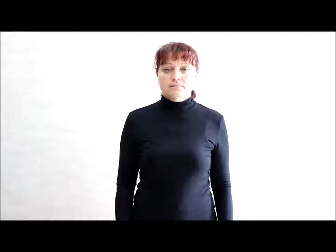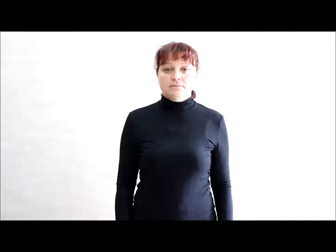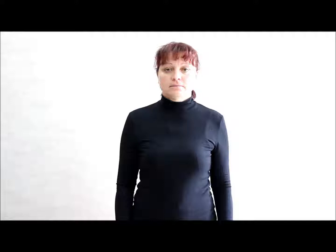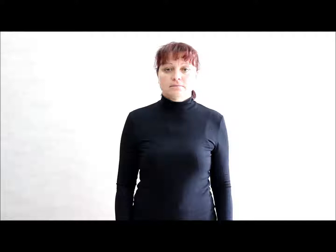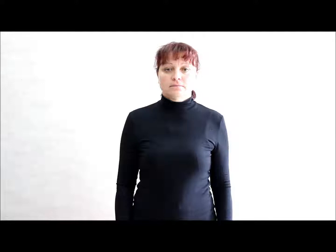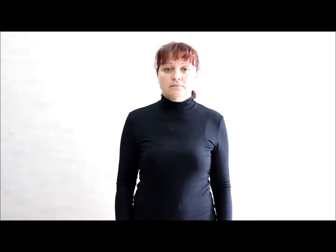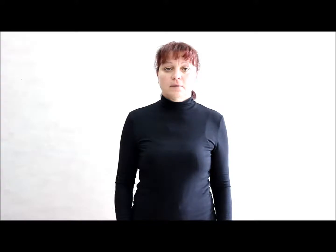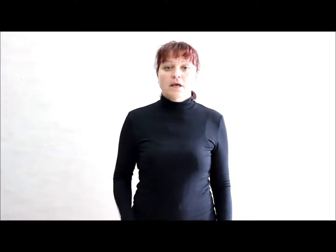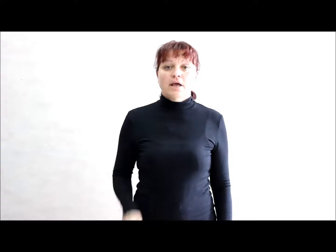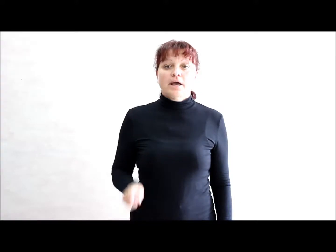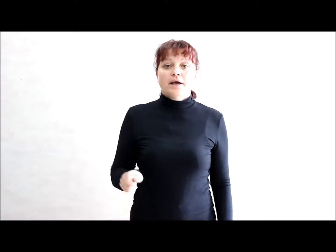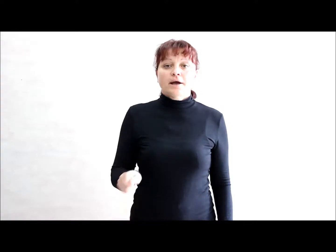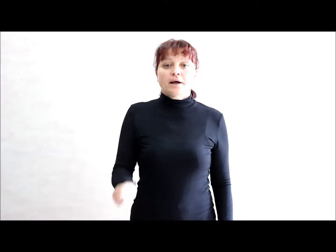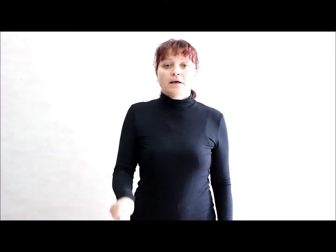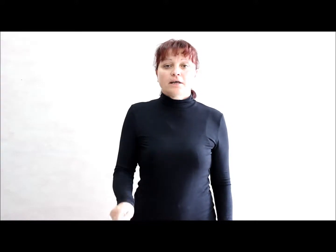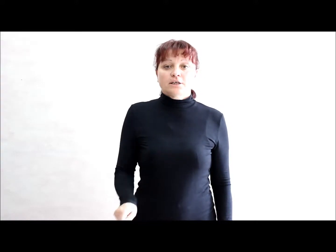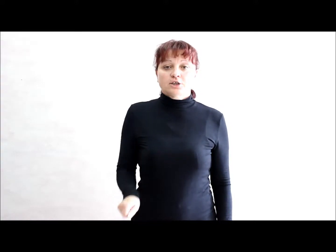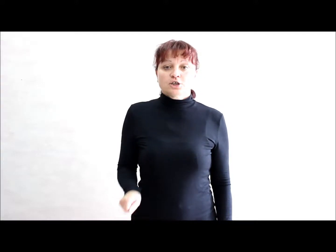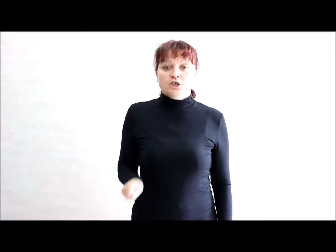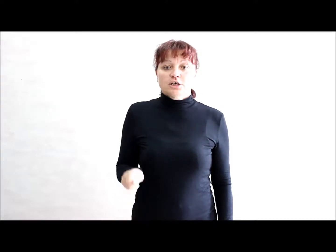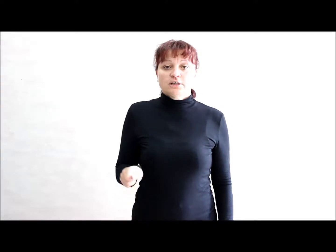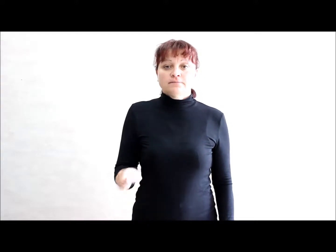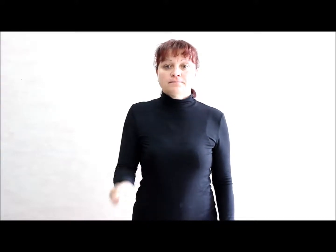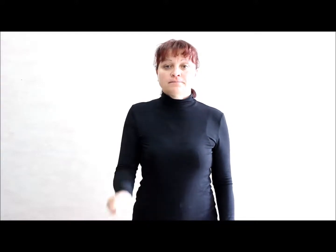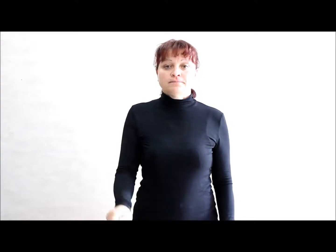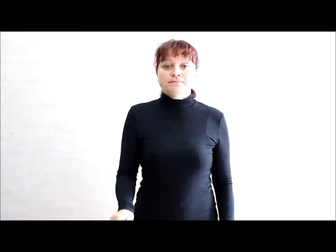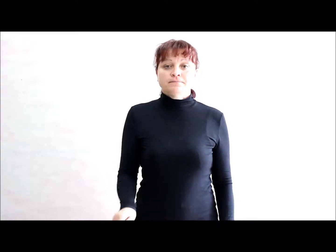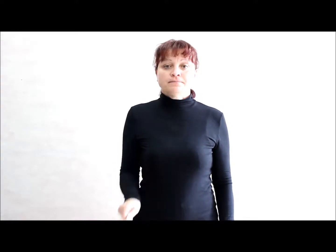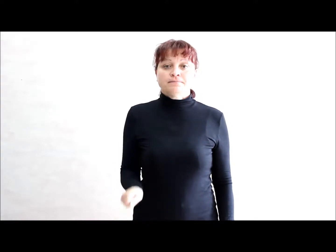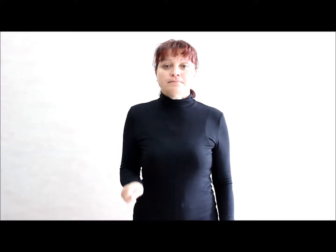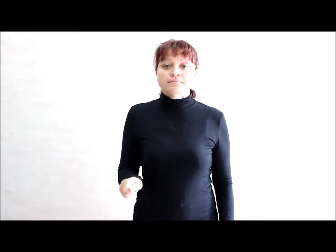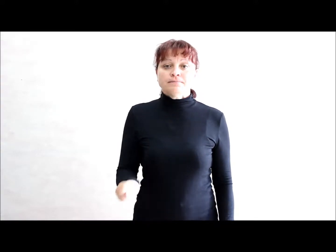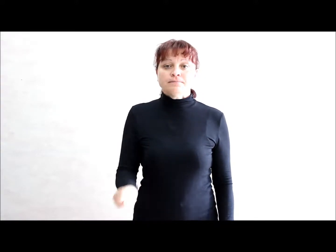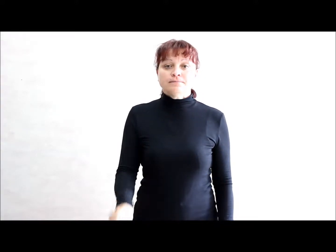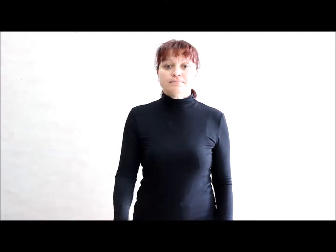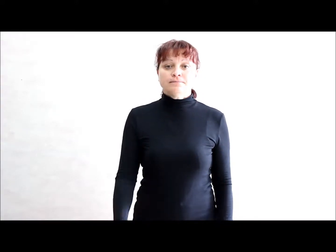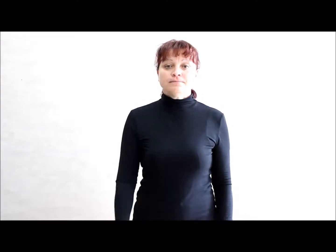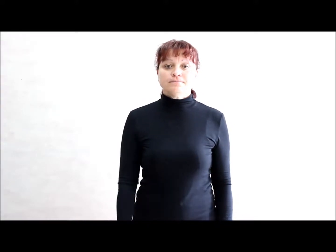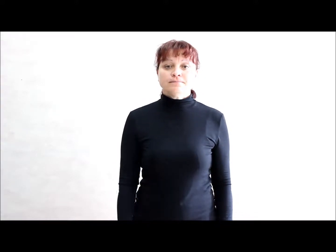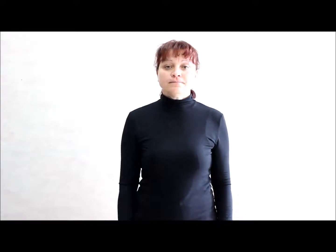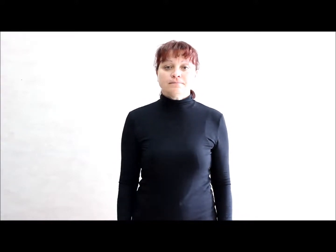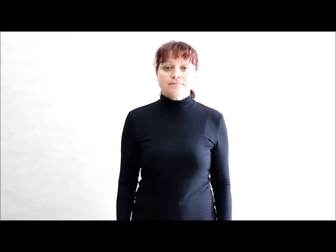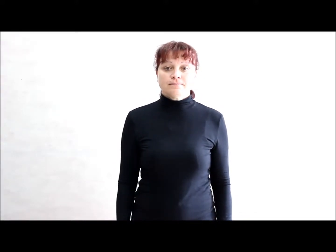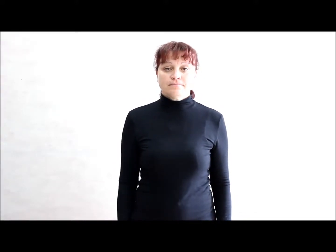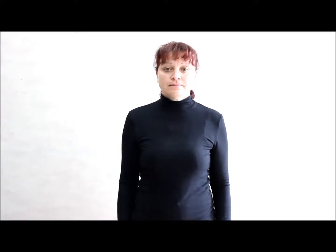Cârjă